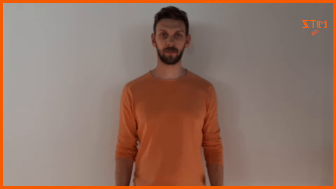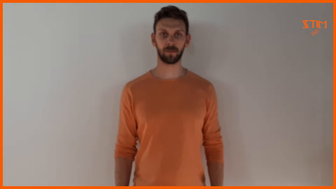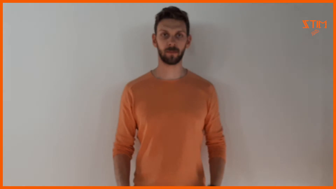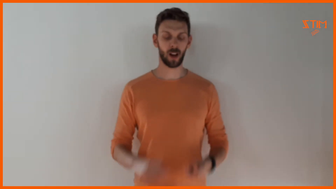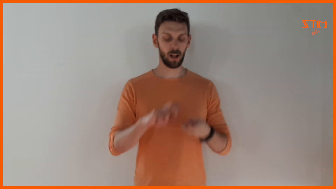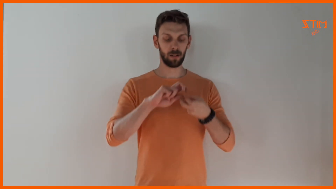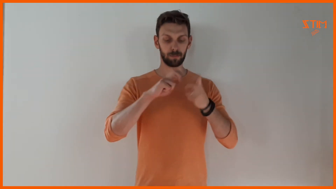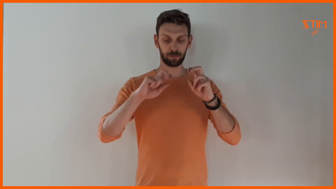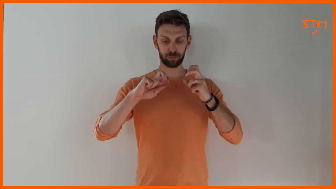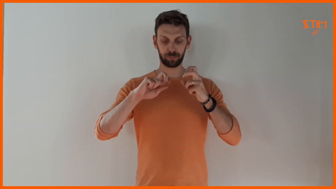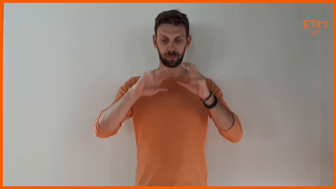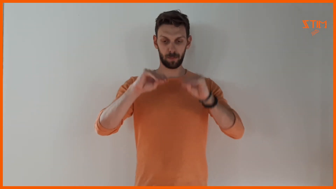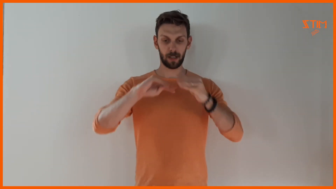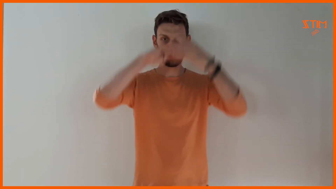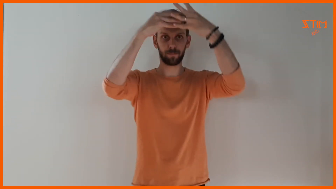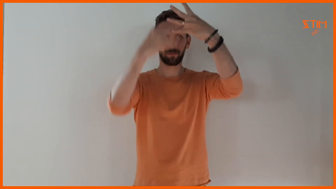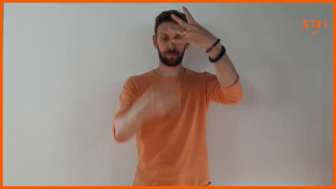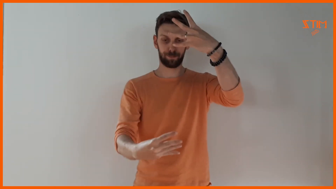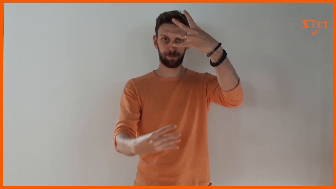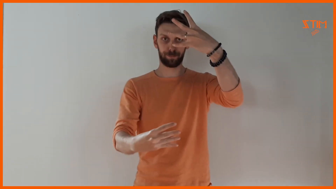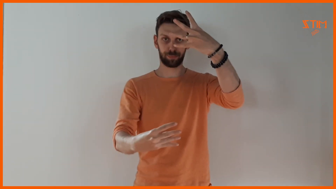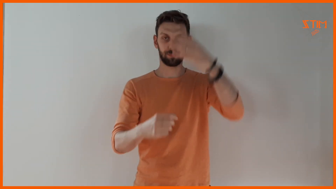Stéréoisomérie